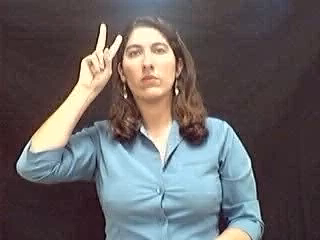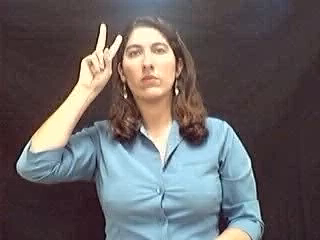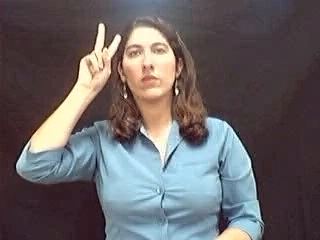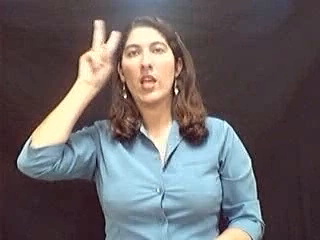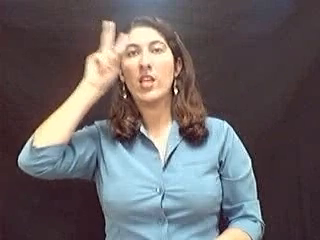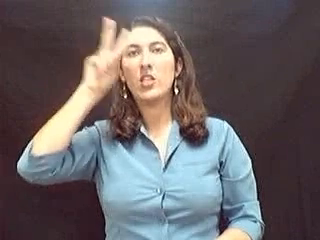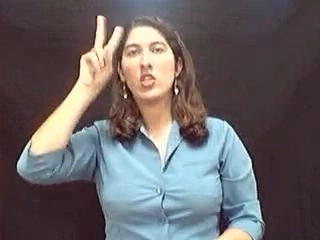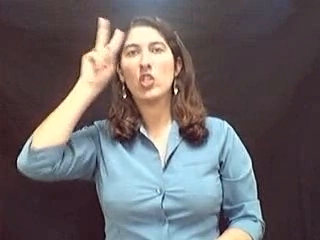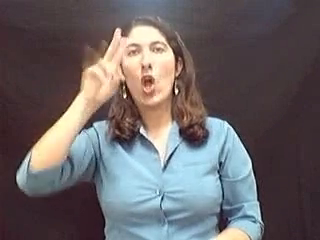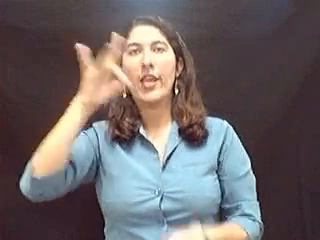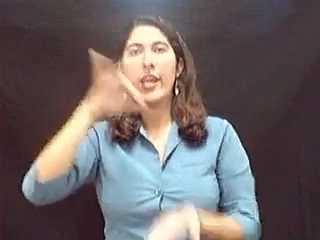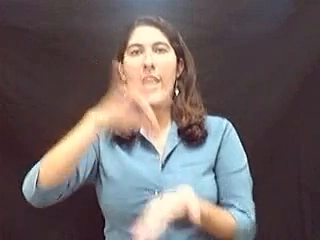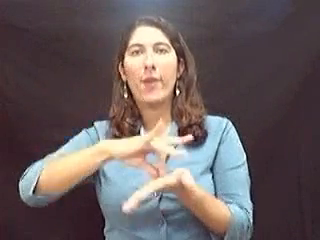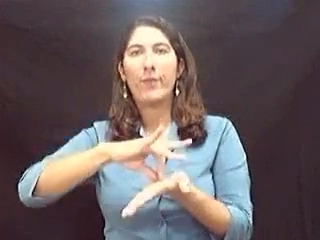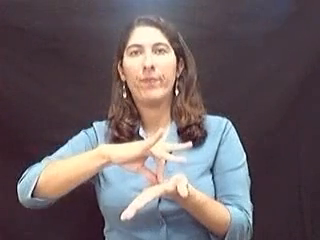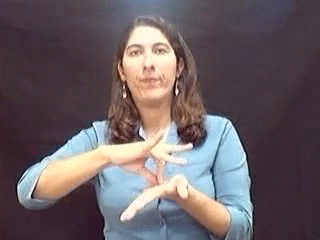historia